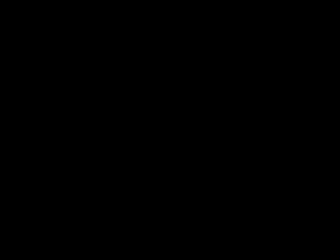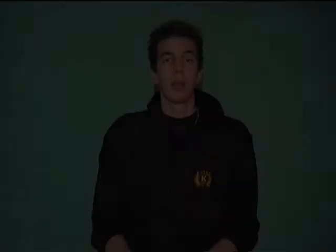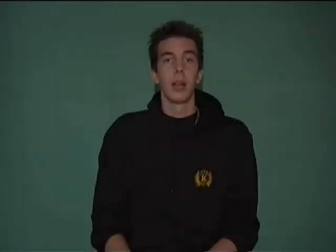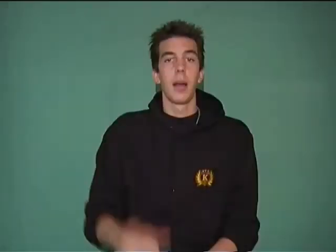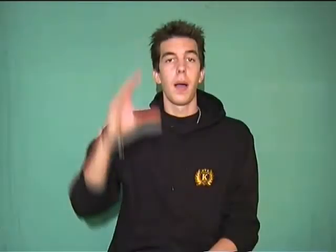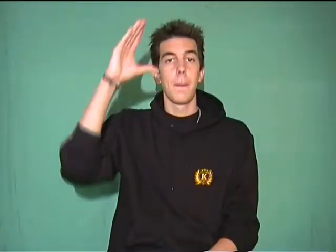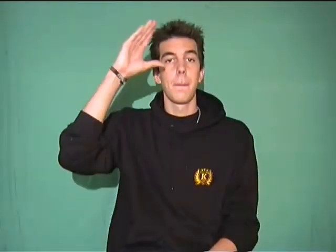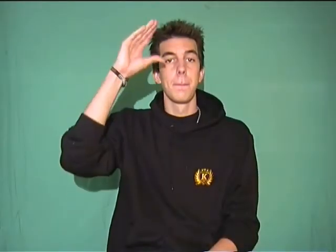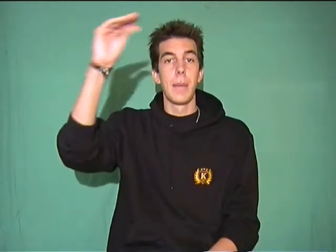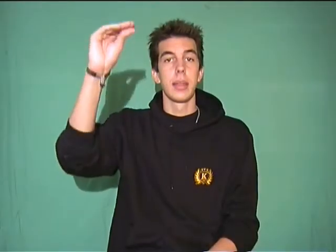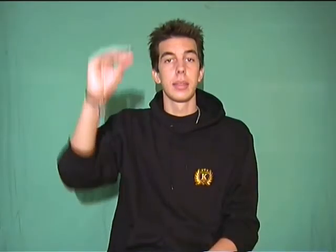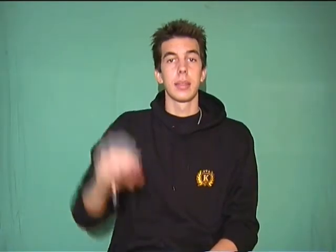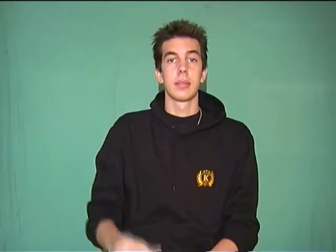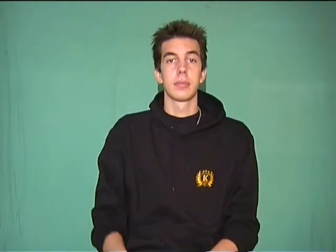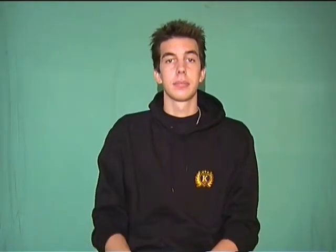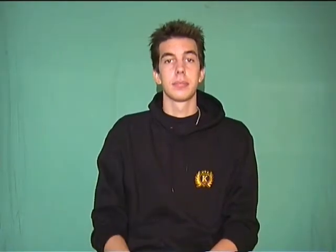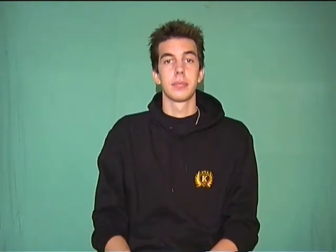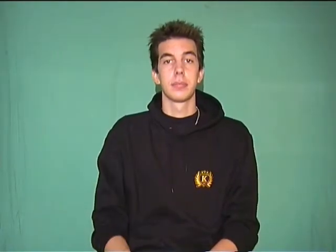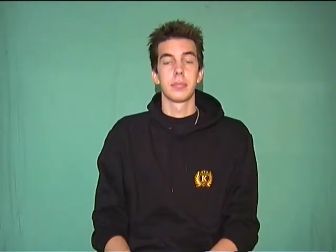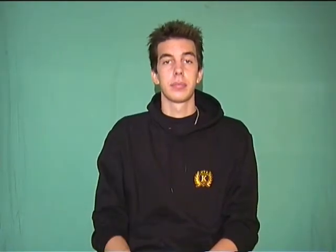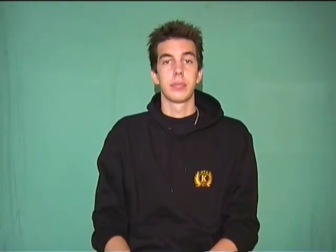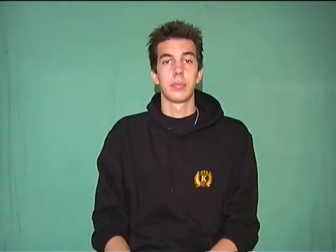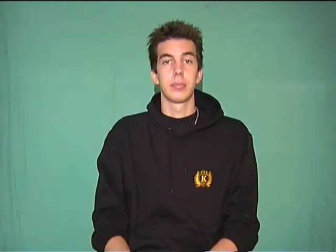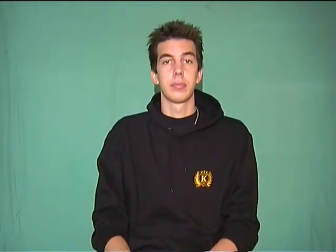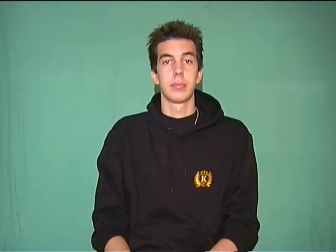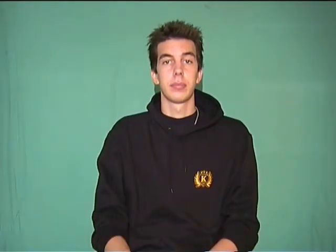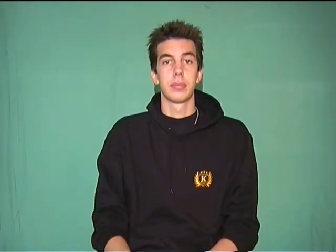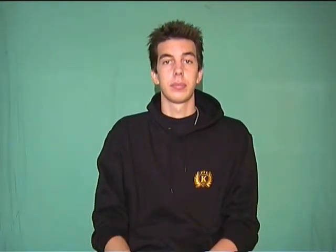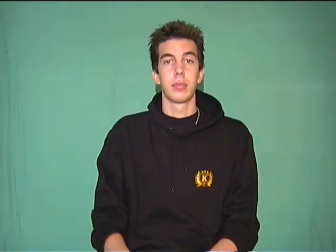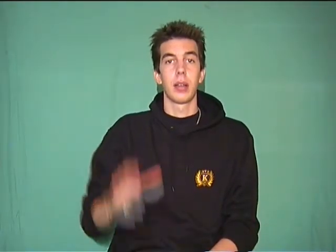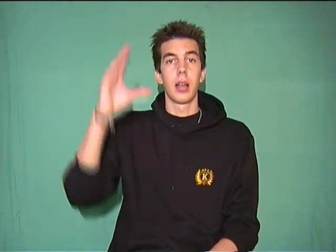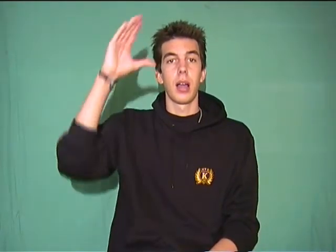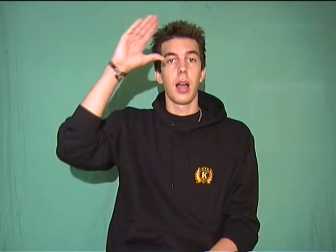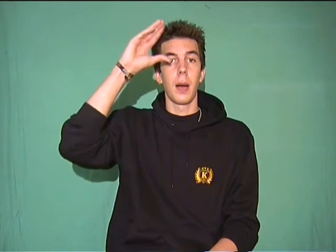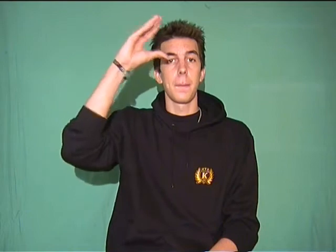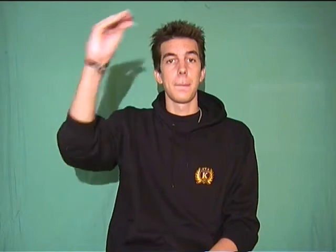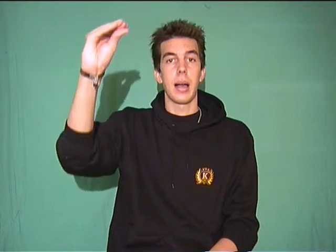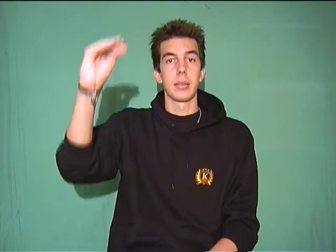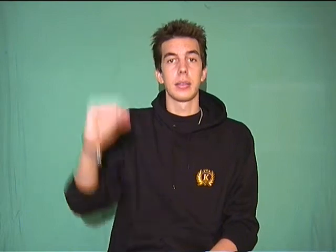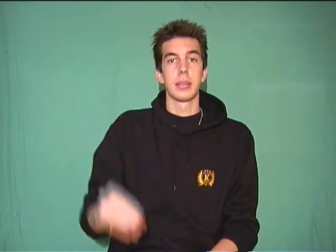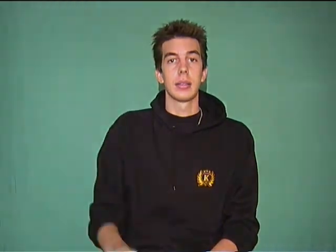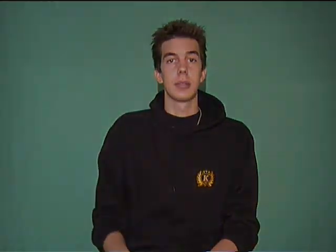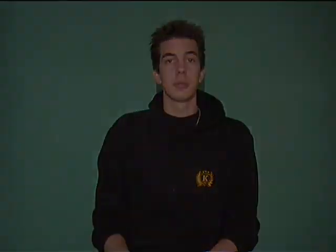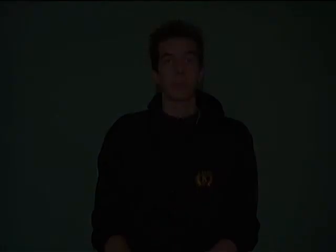Man